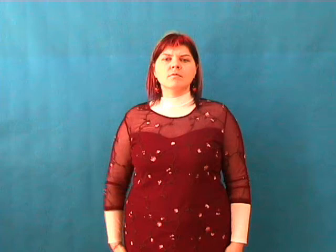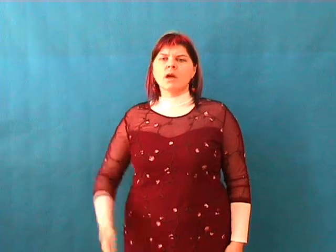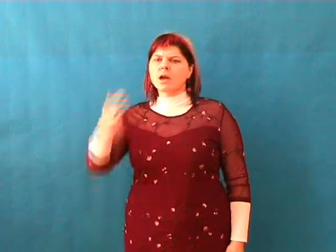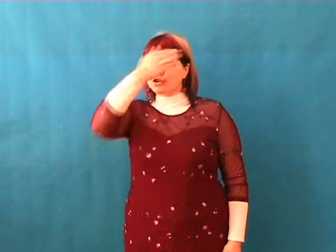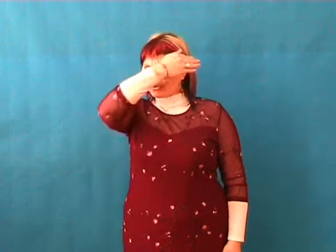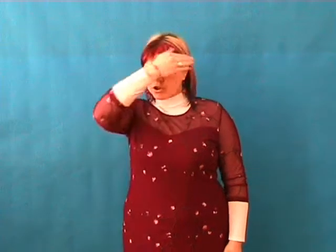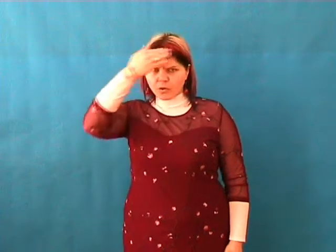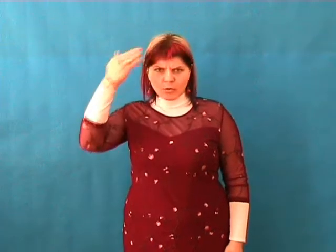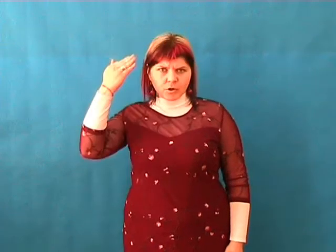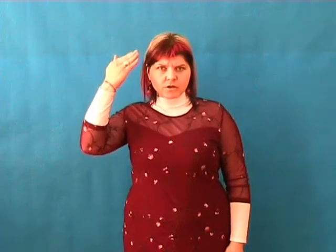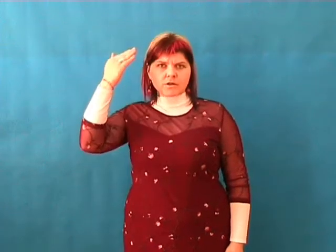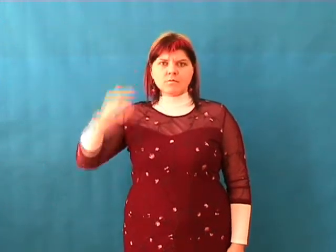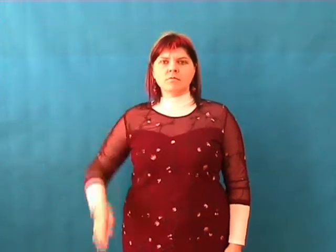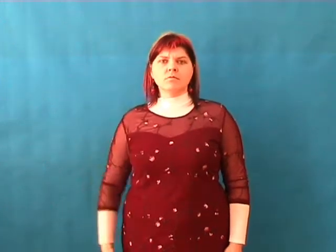nie umieć